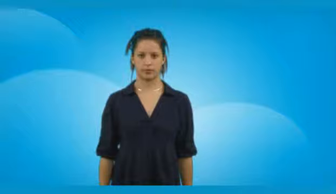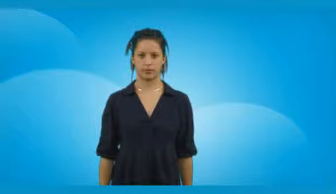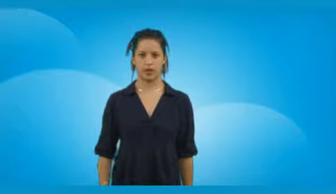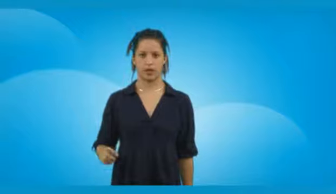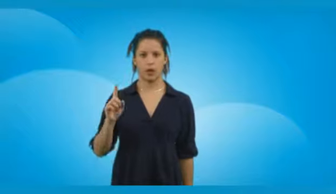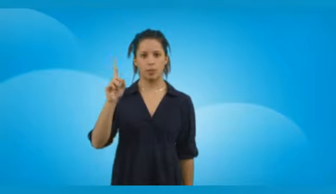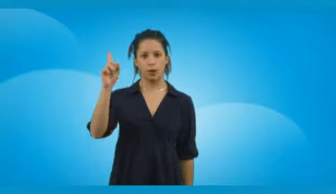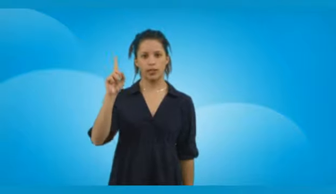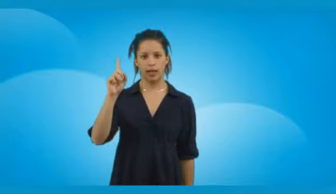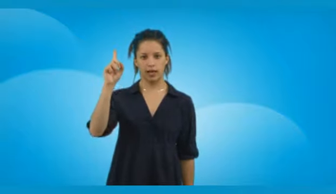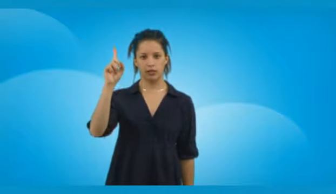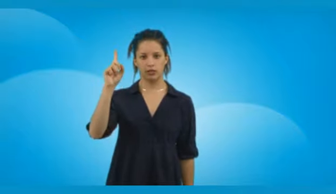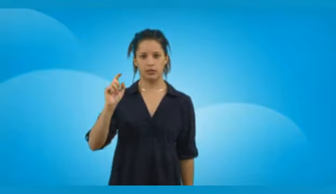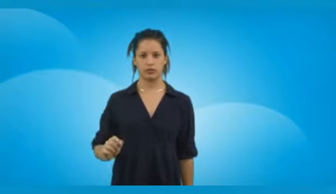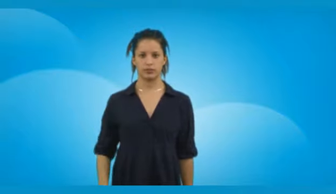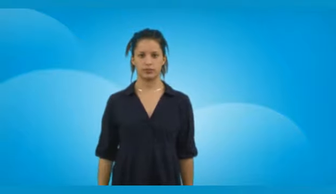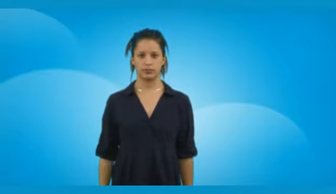Padlás